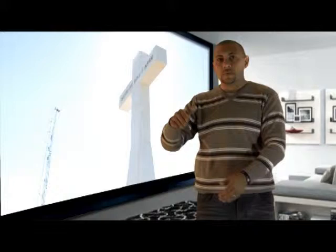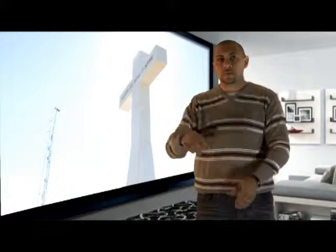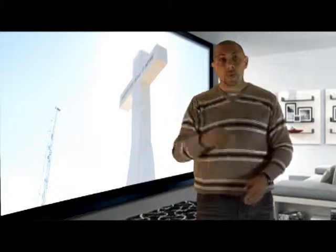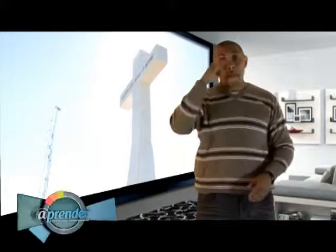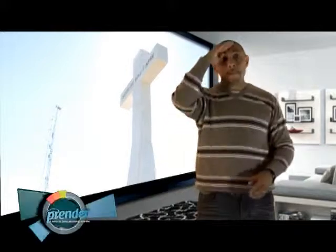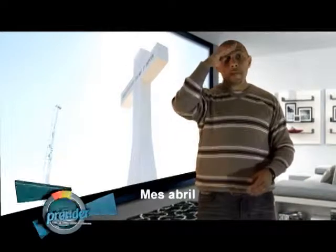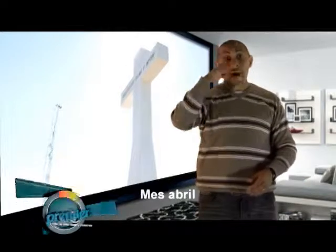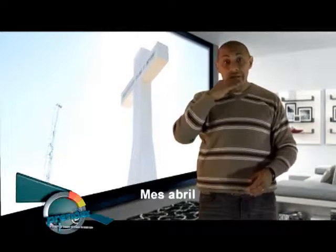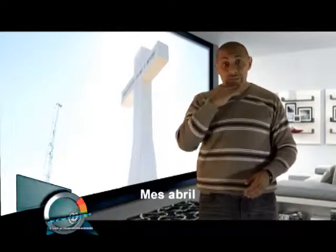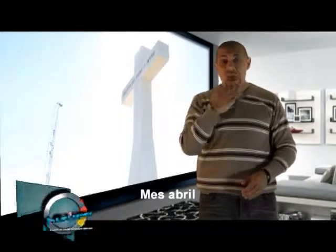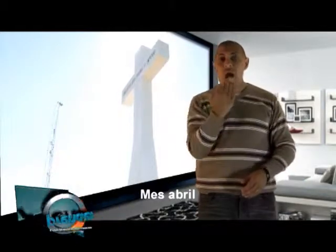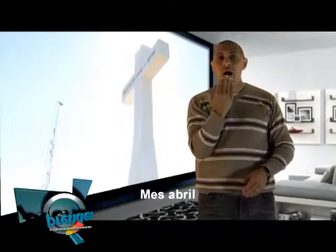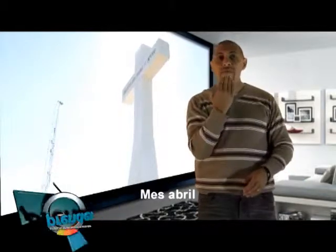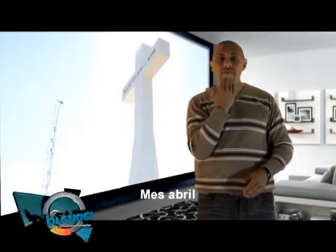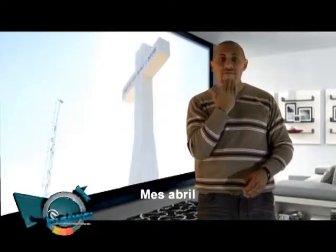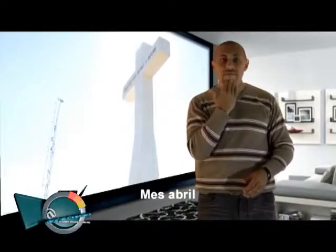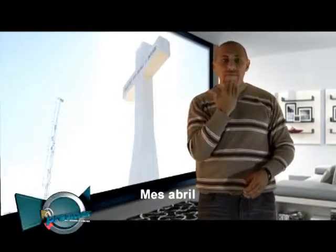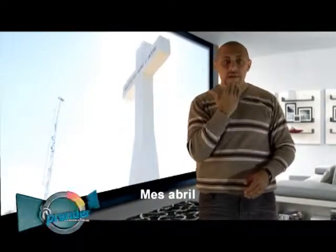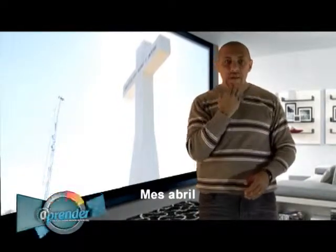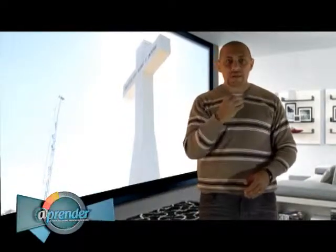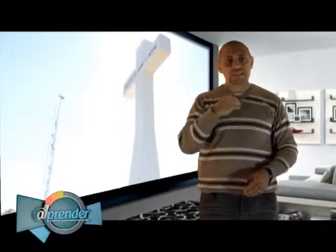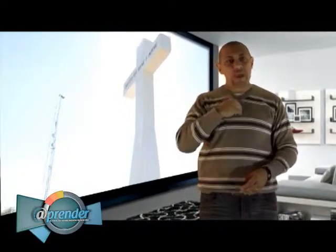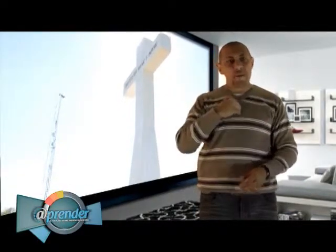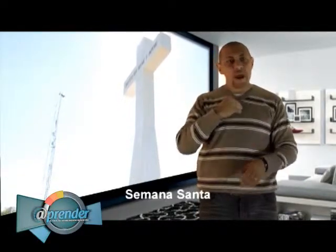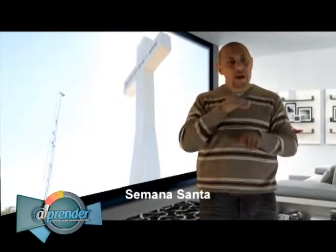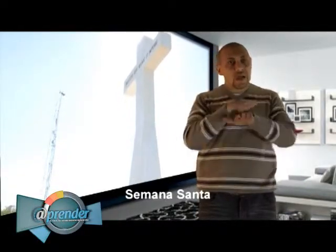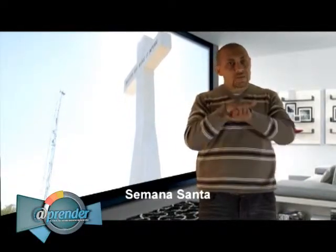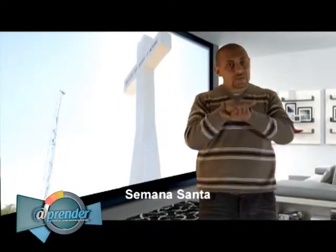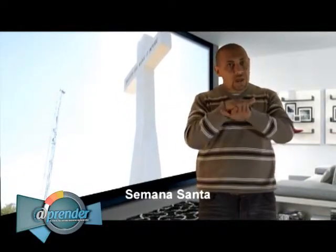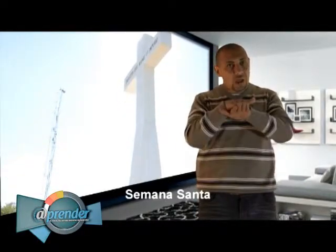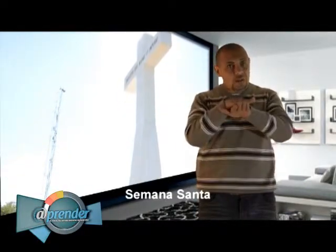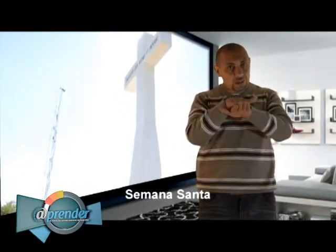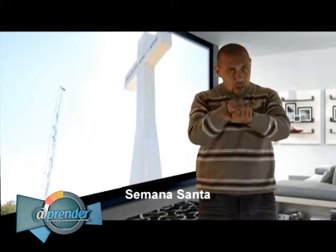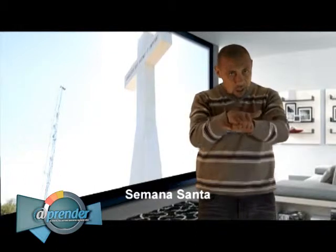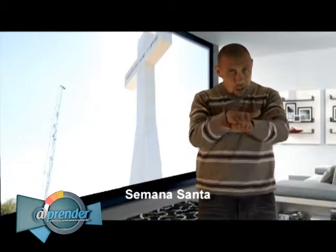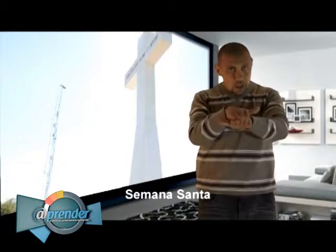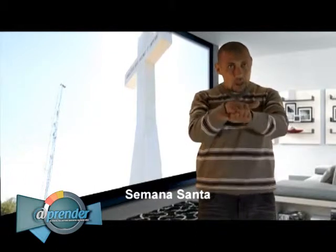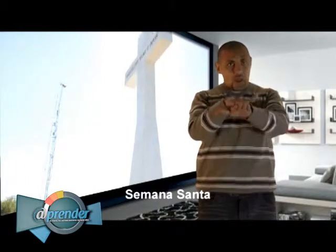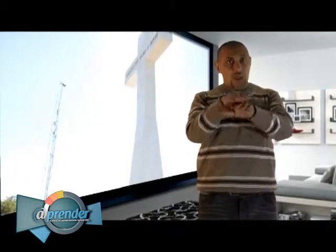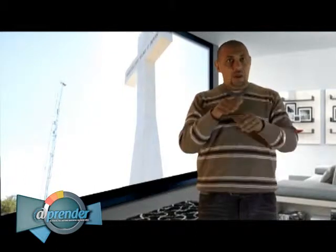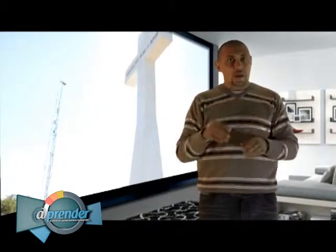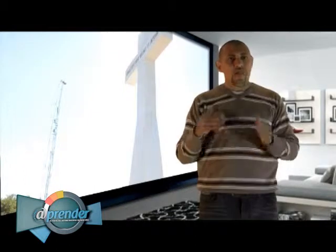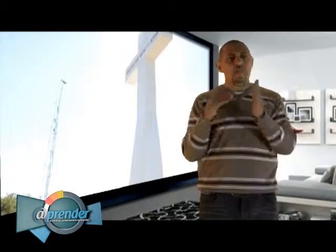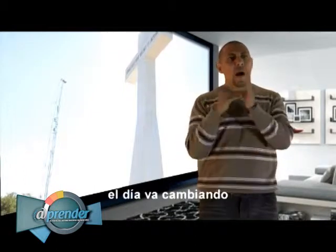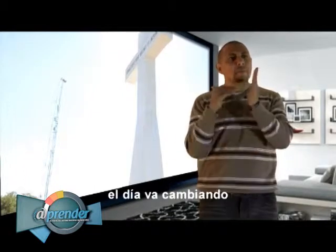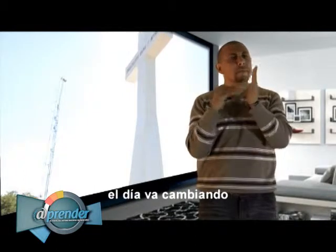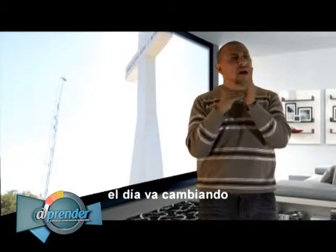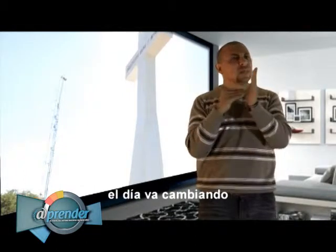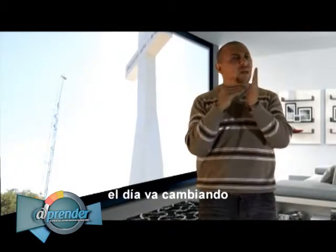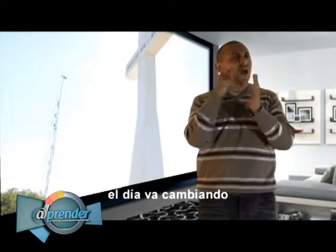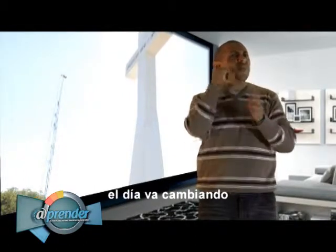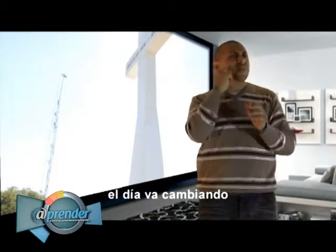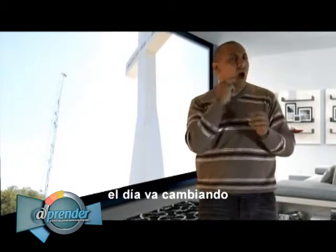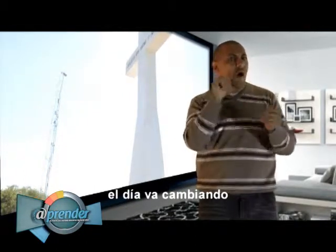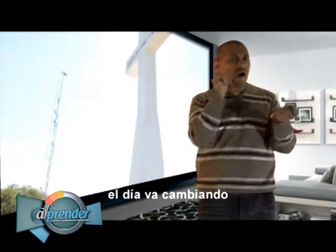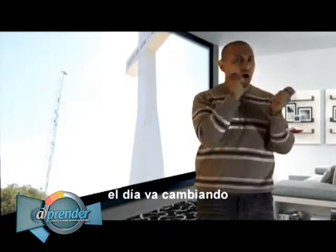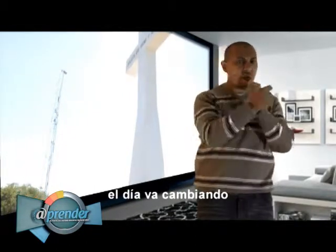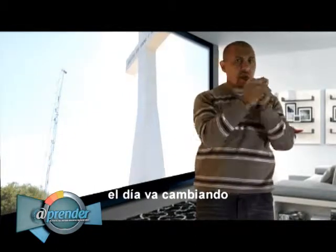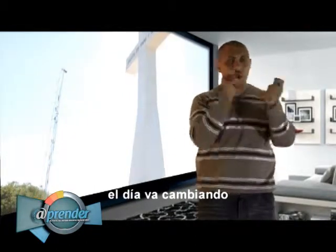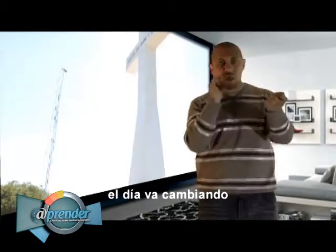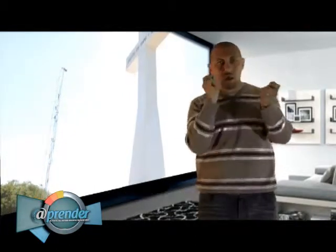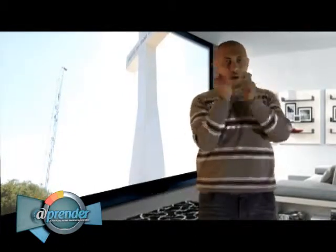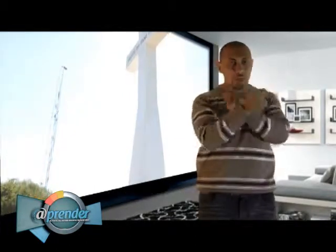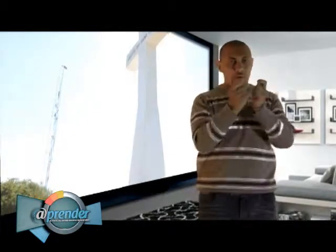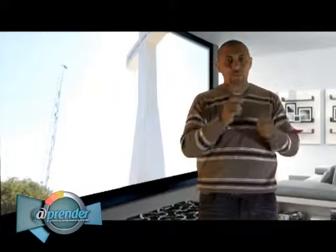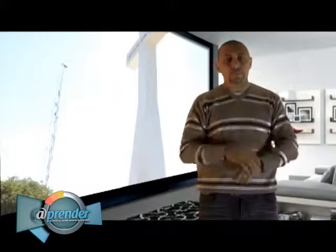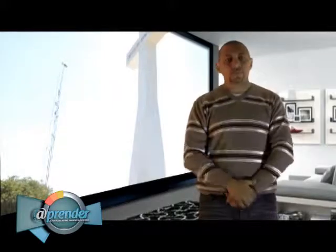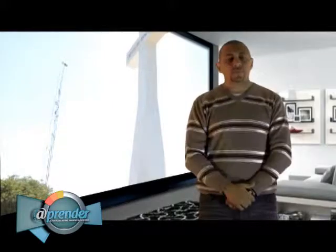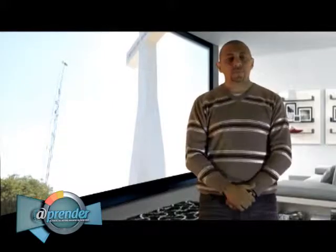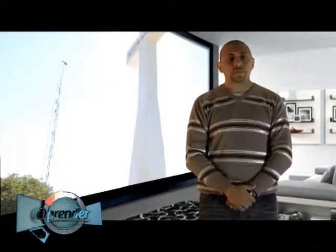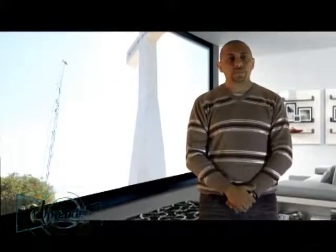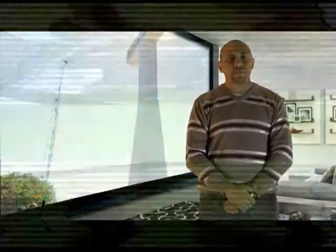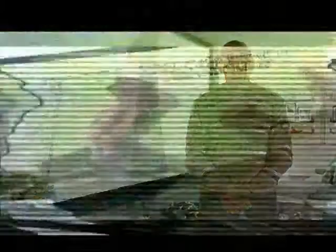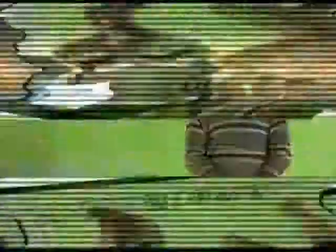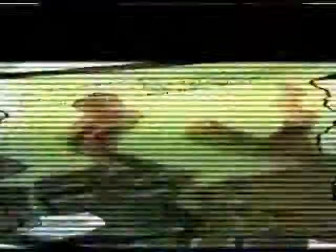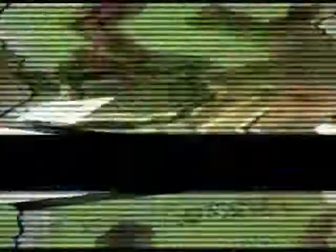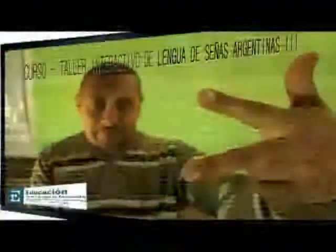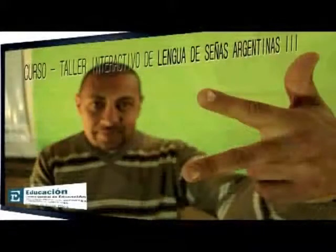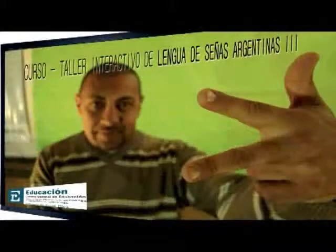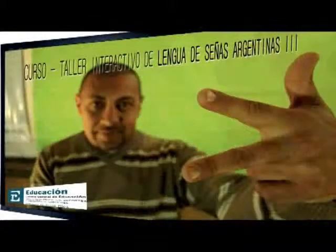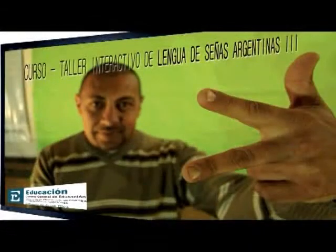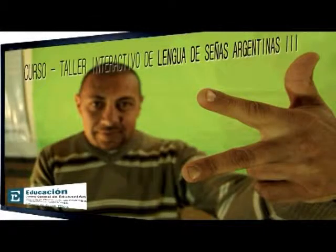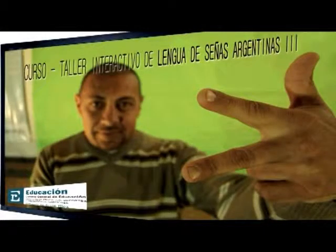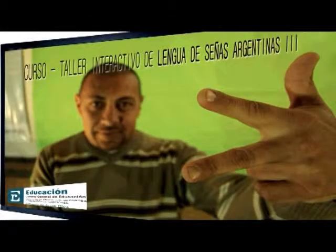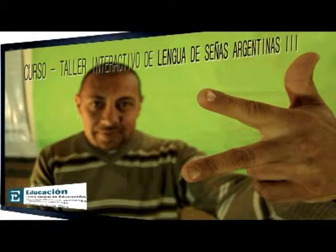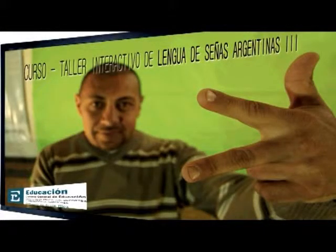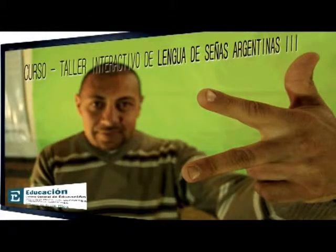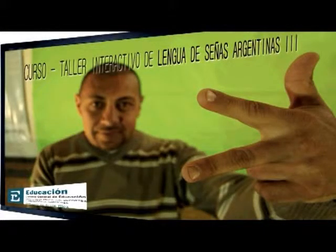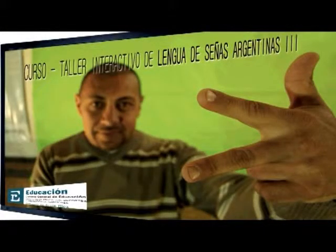Semana Santa